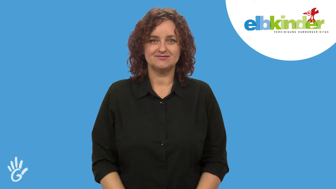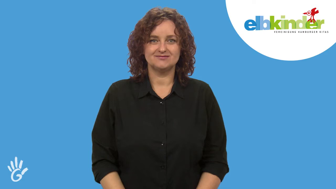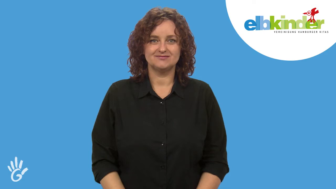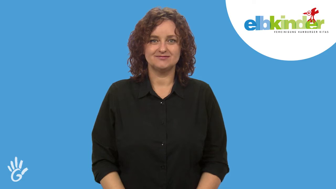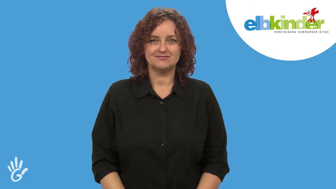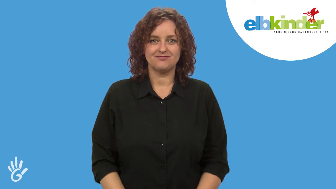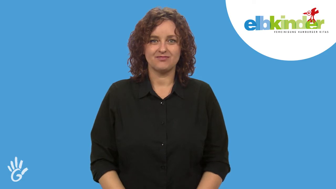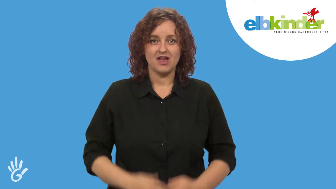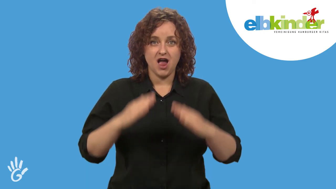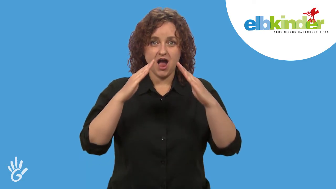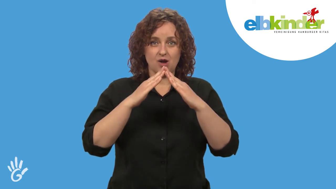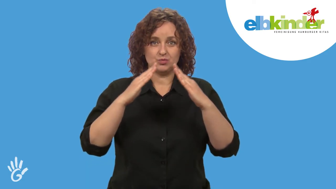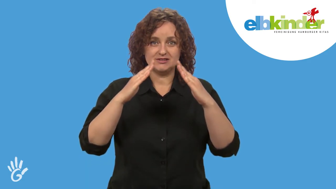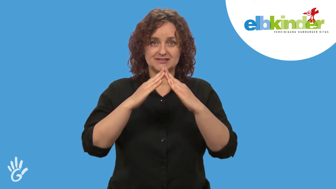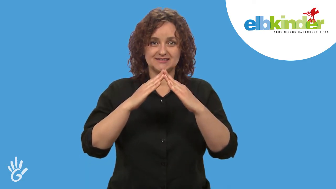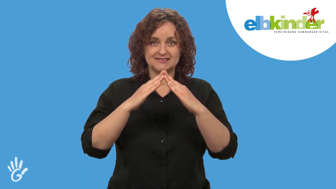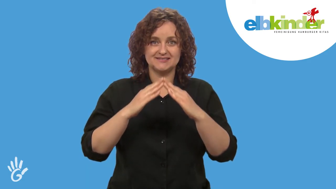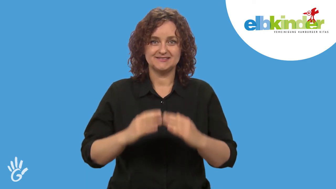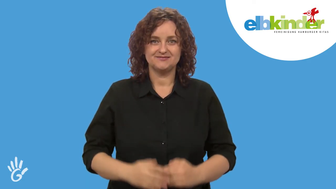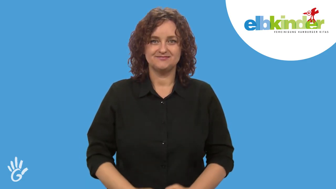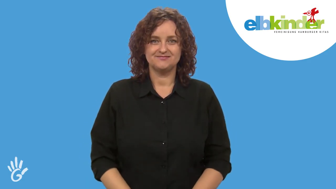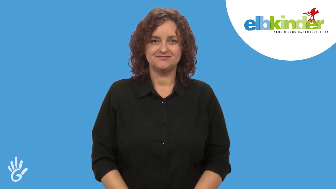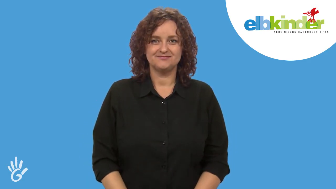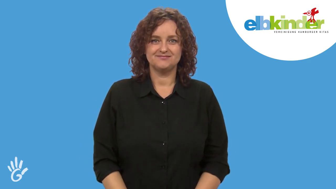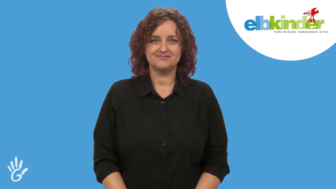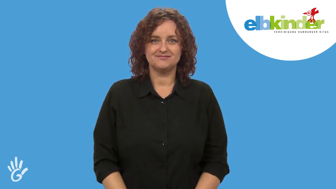Haus